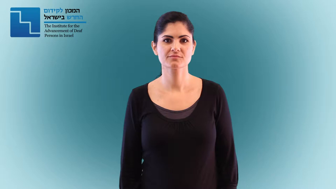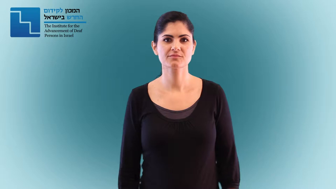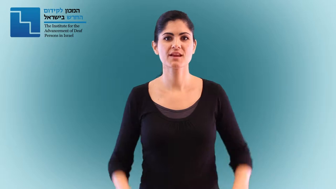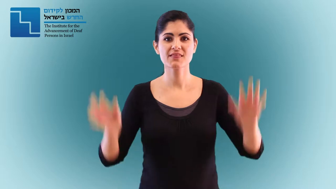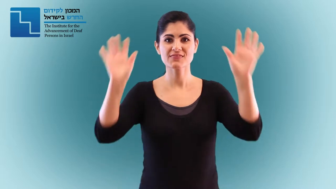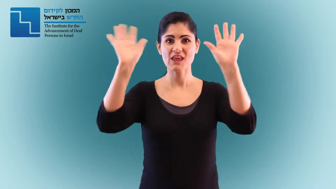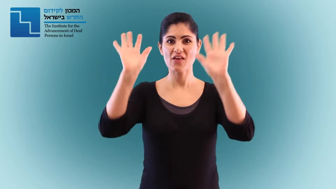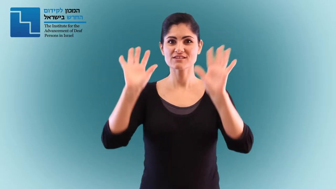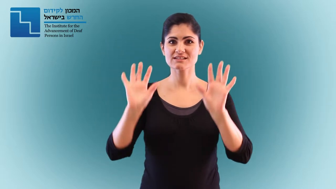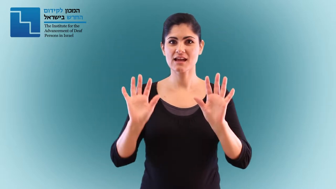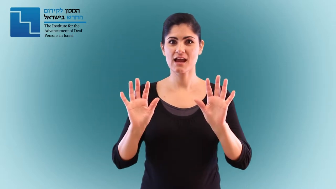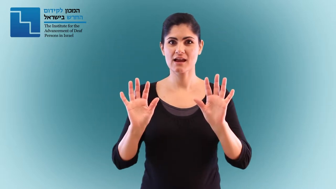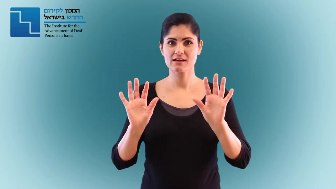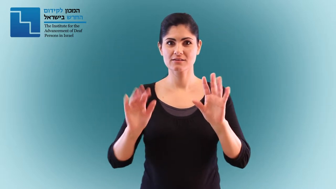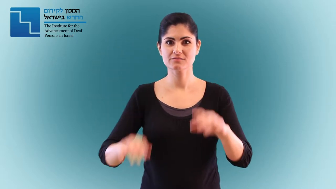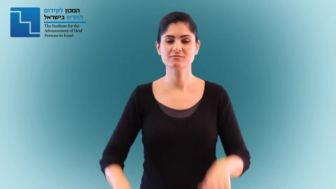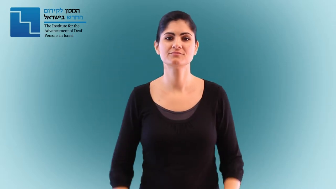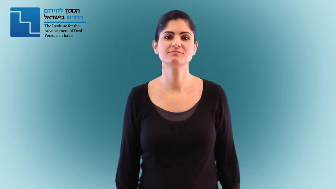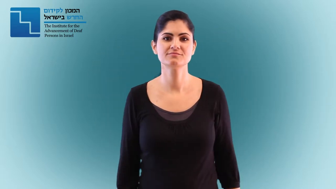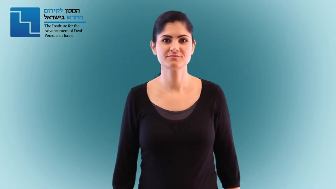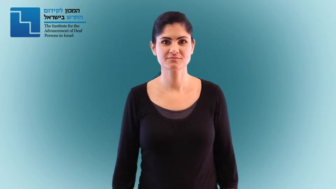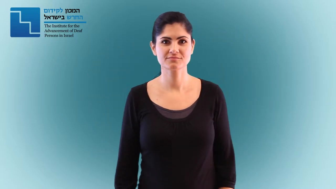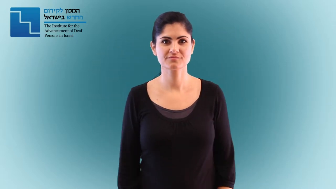טלוויזיה